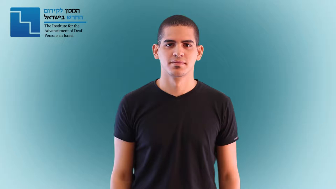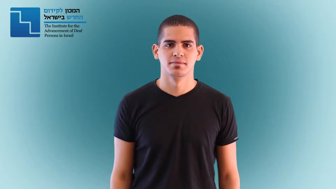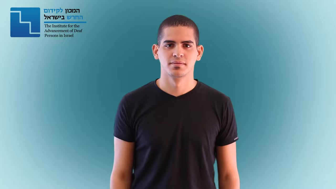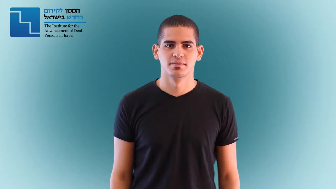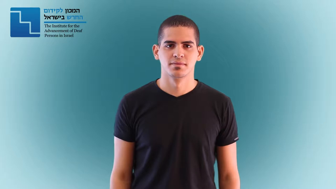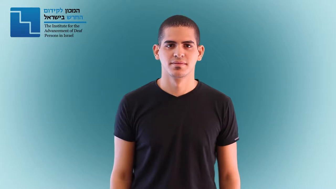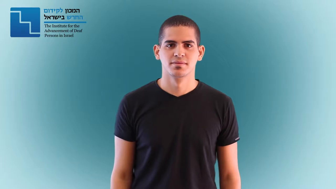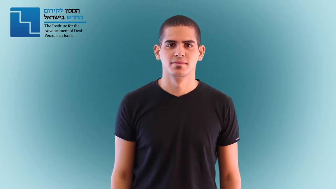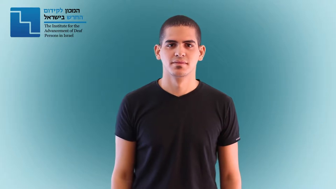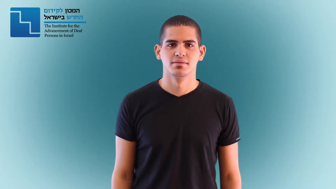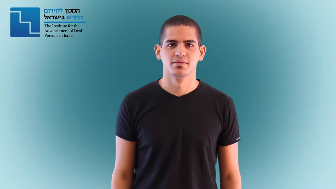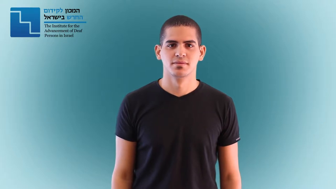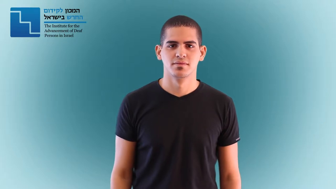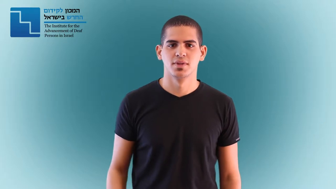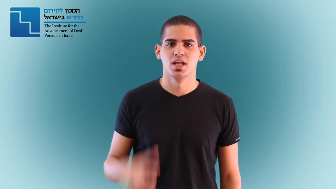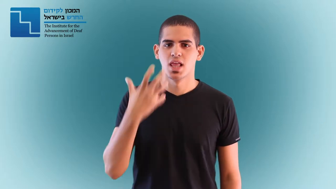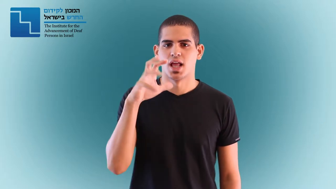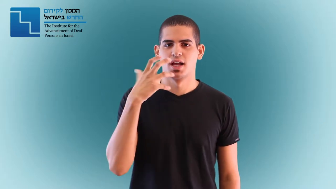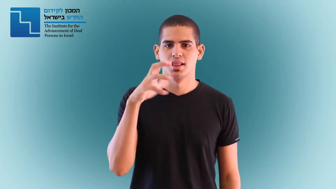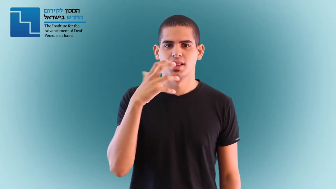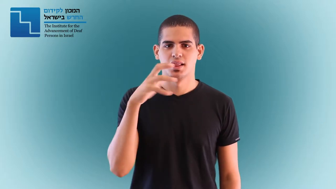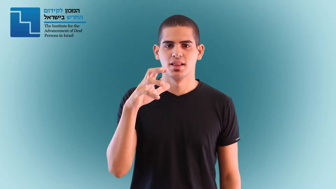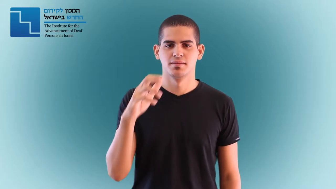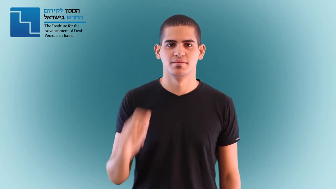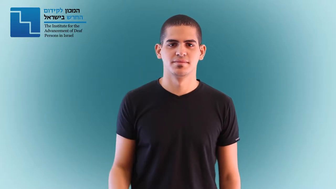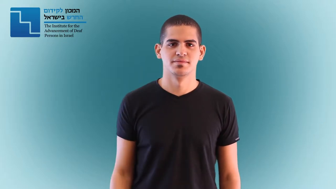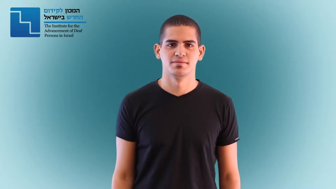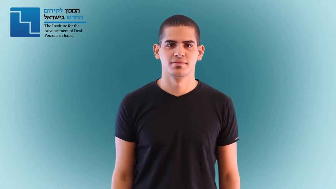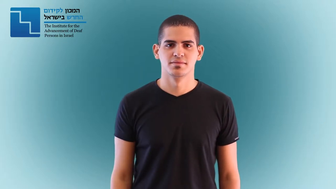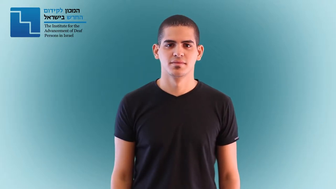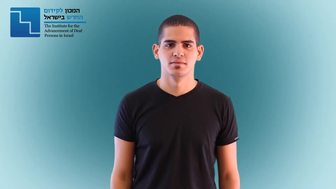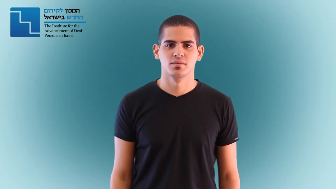ים כנרת